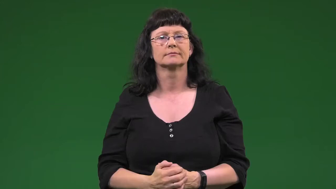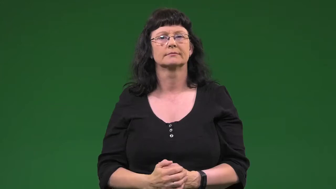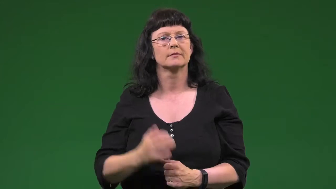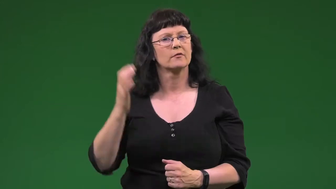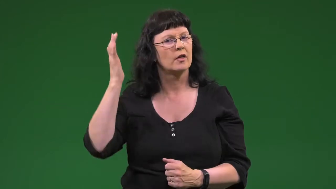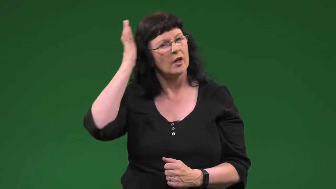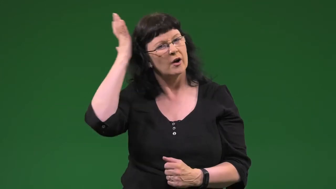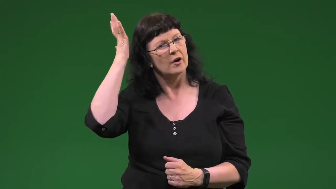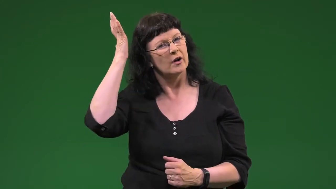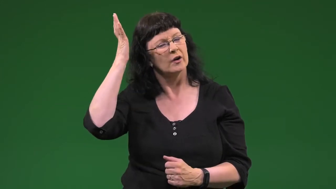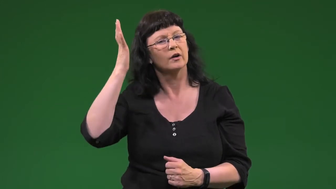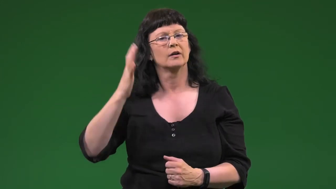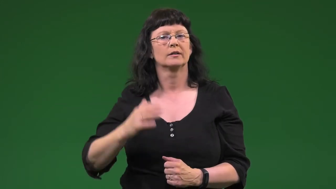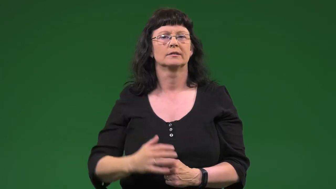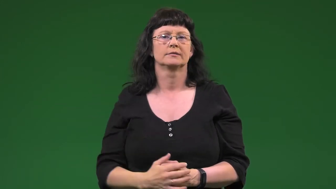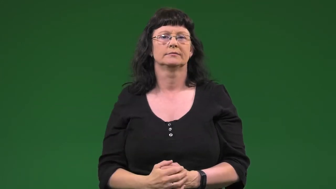Höfuðhögg